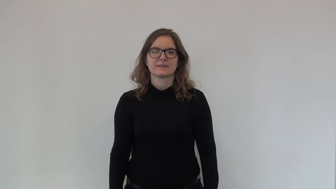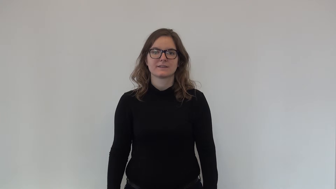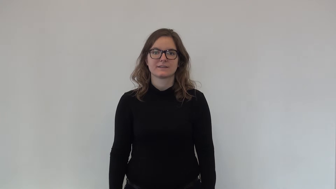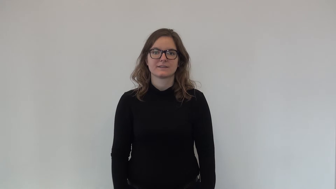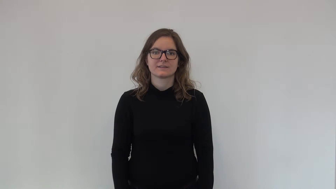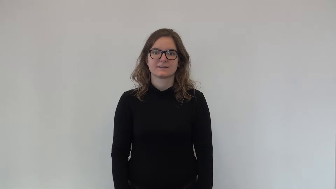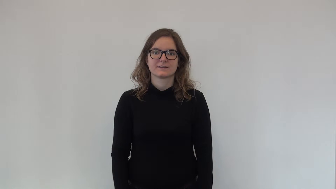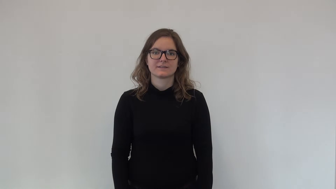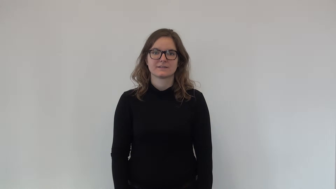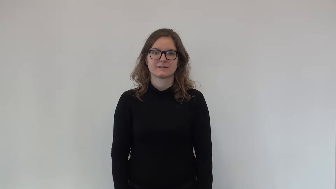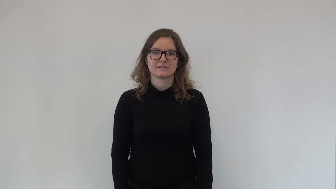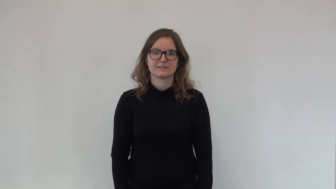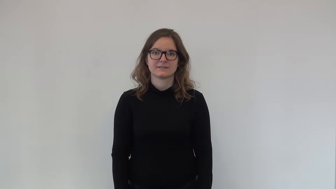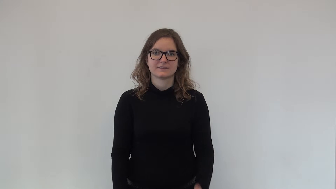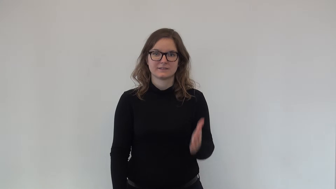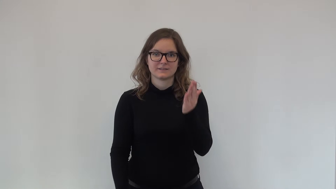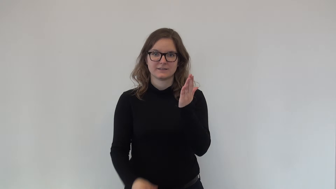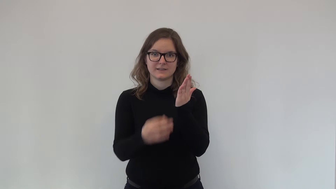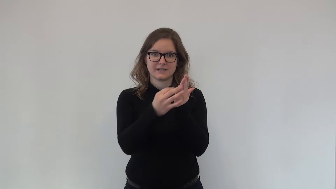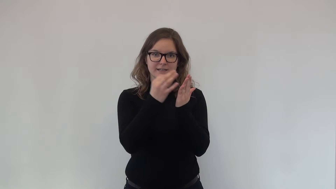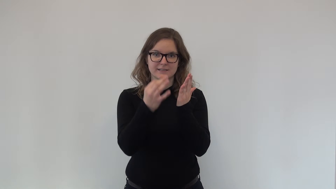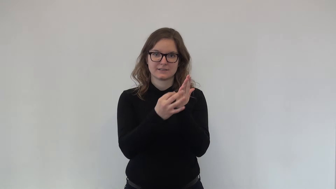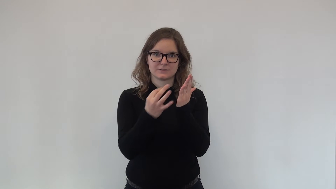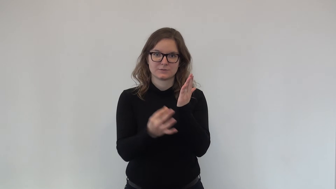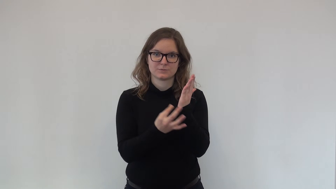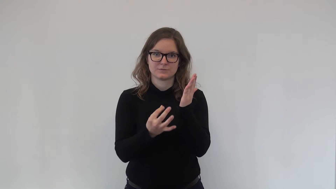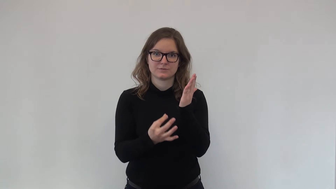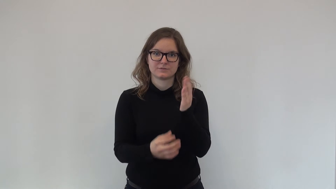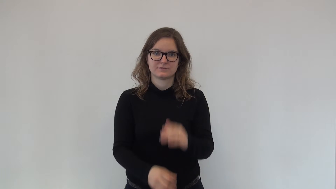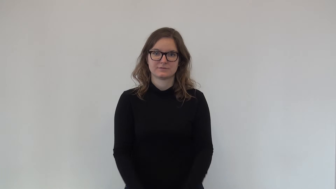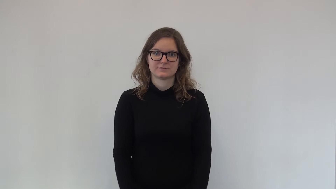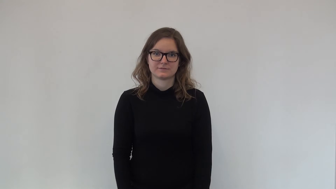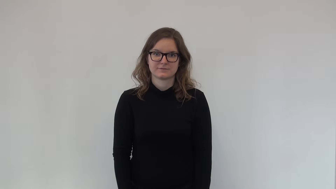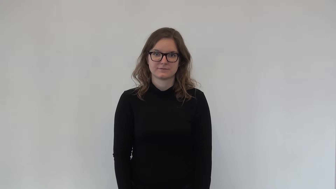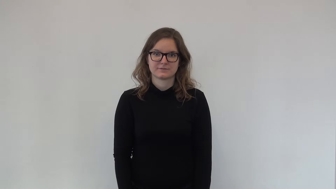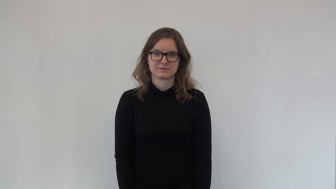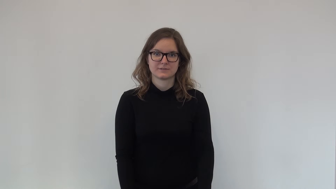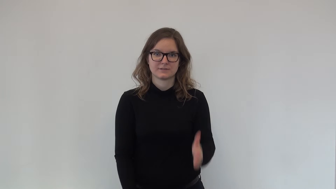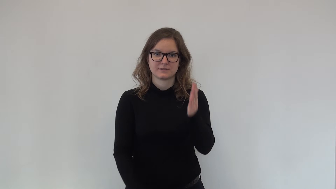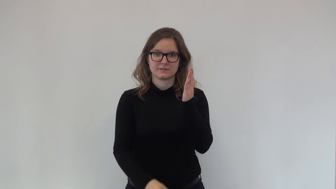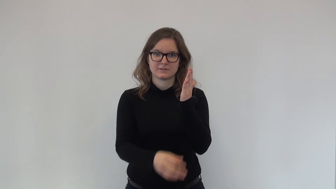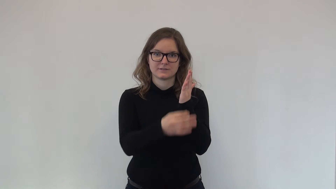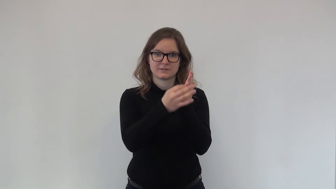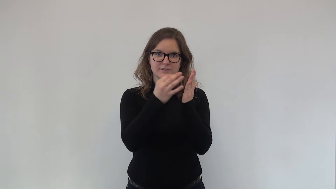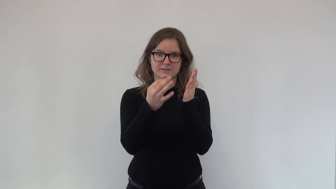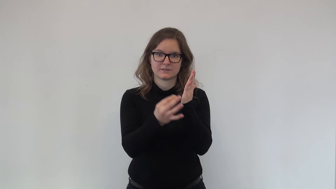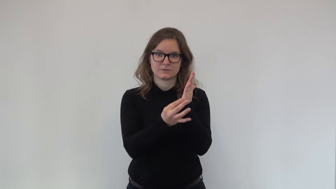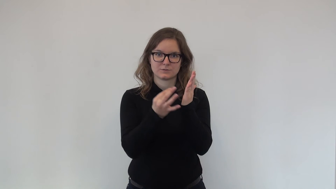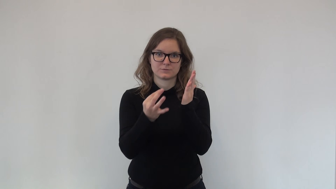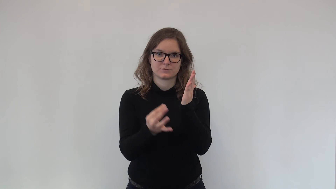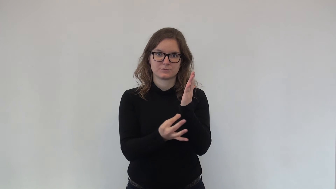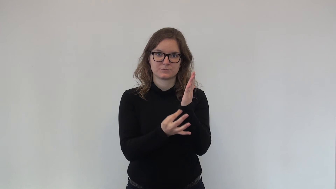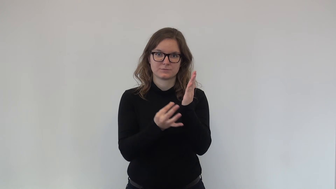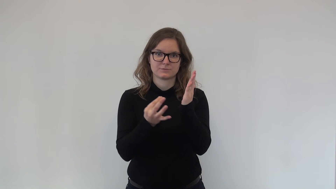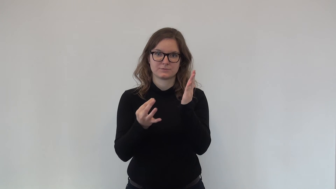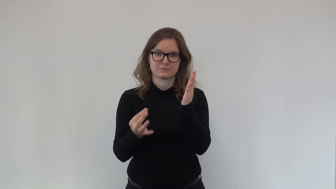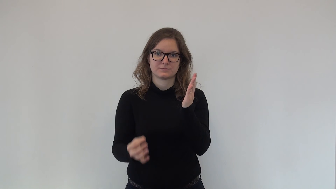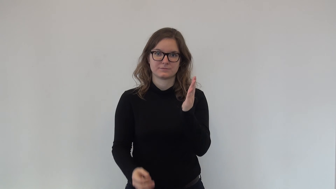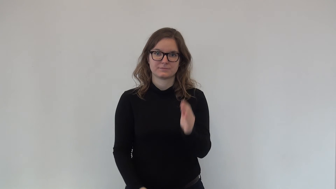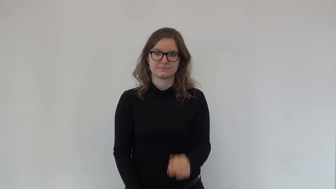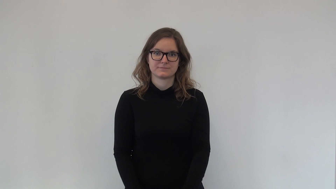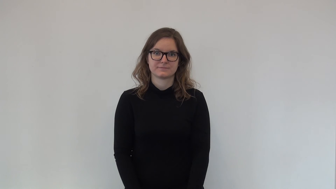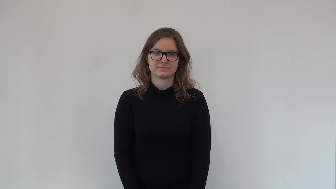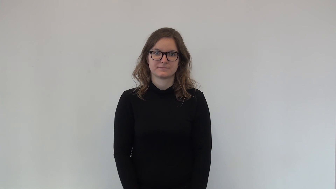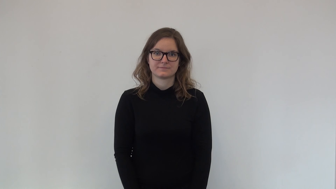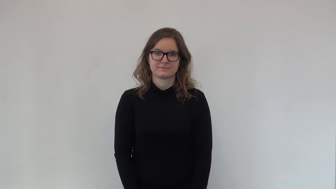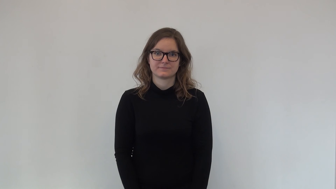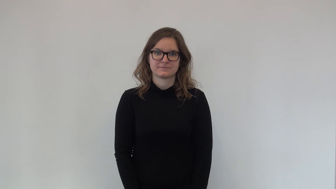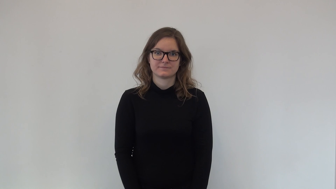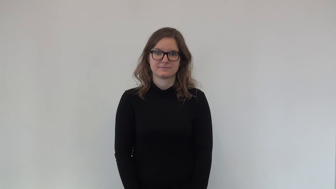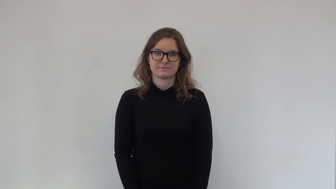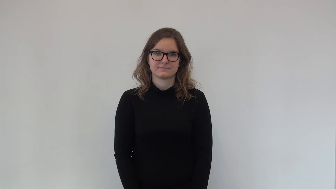reliure chinoise